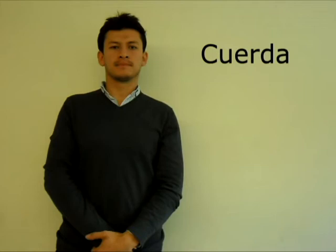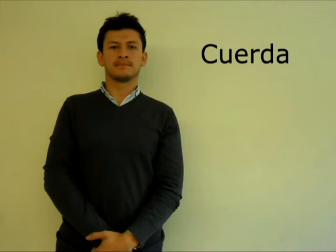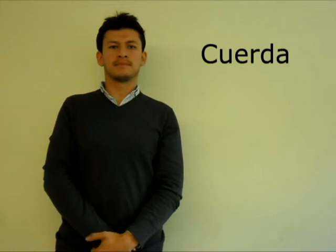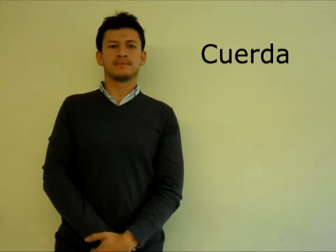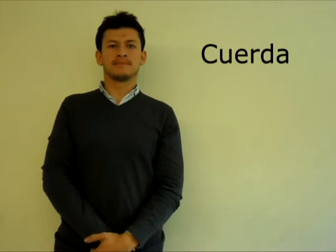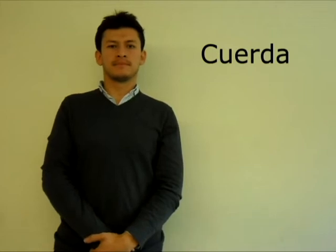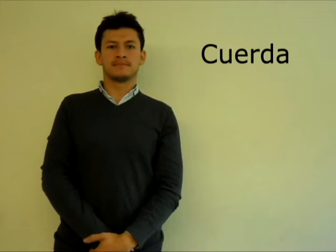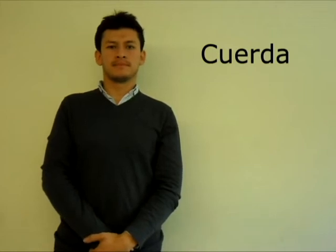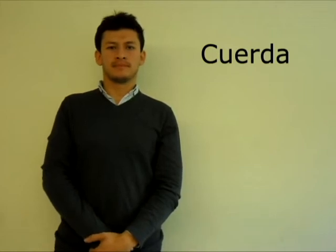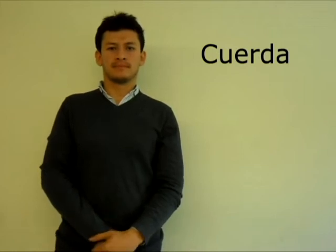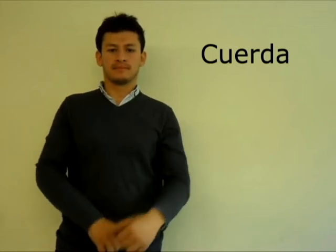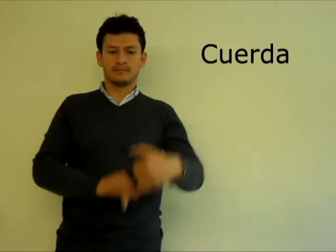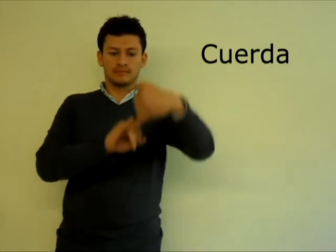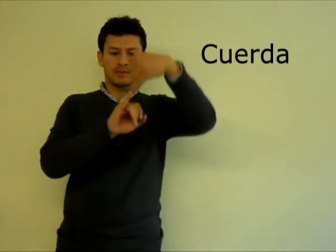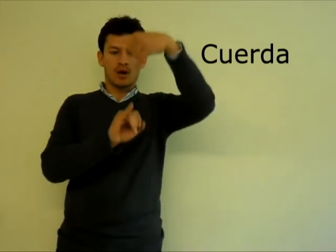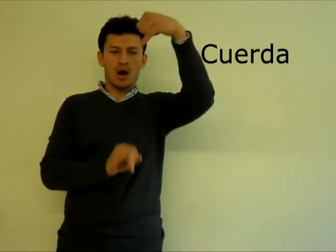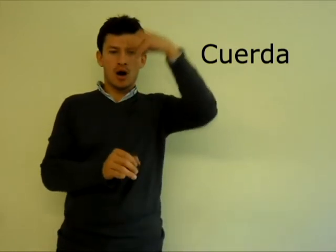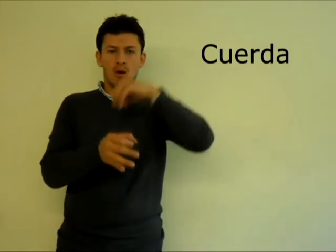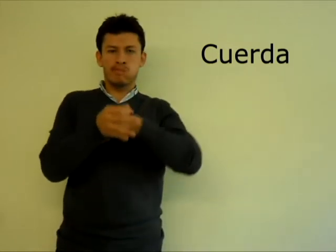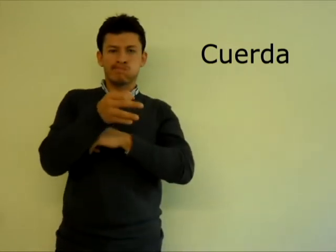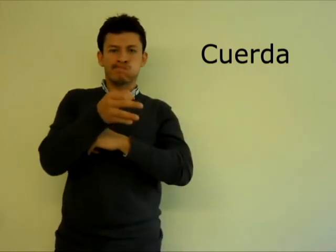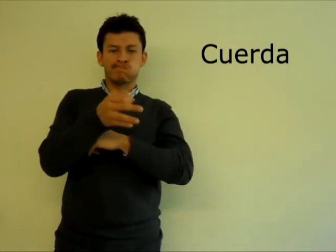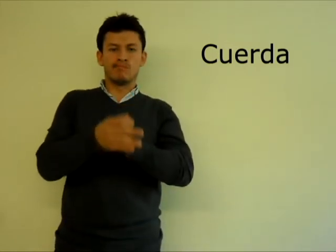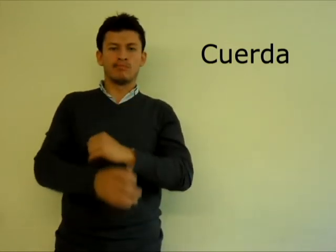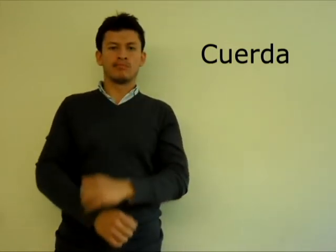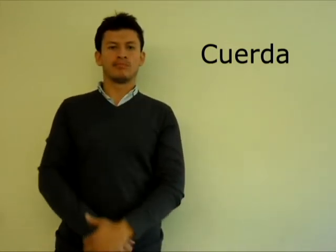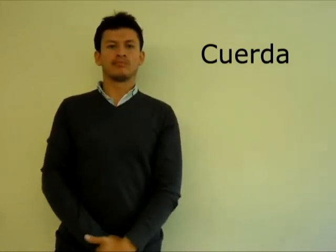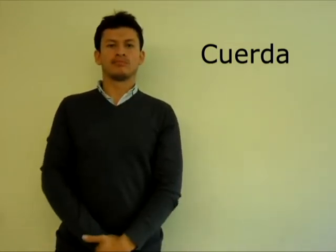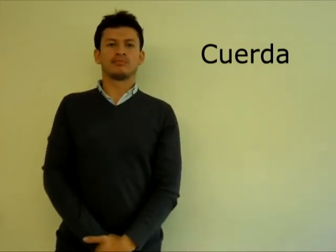Cuerda